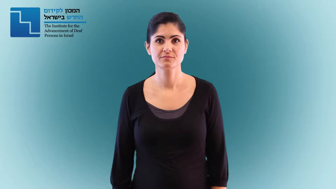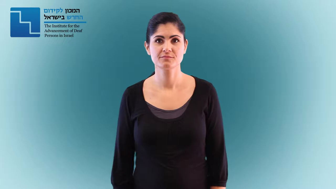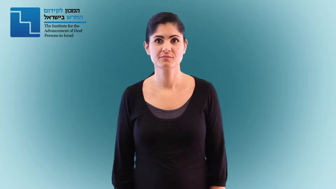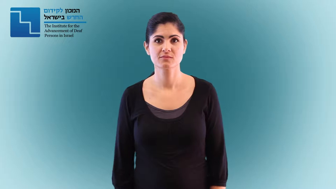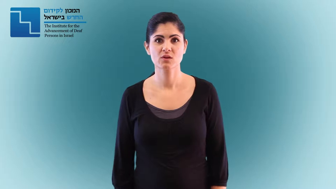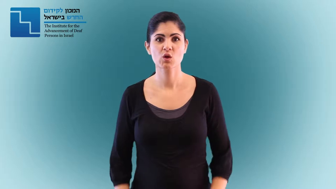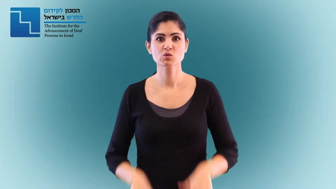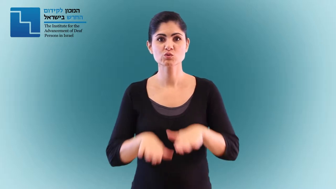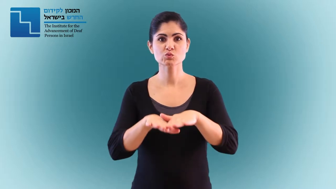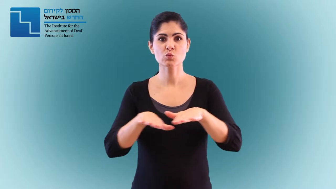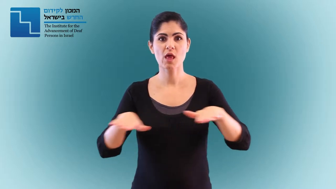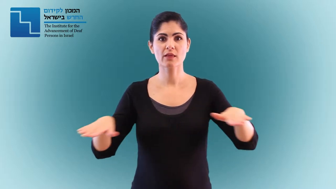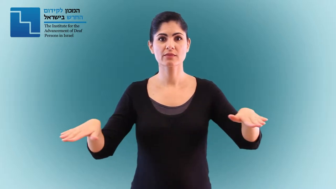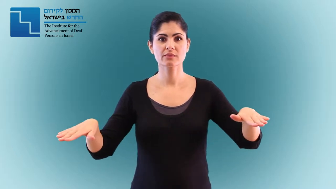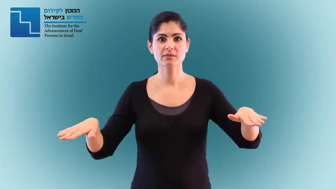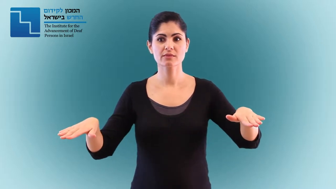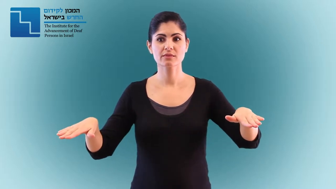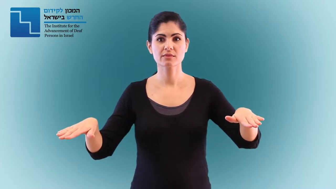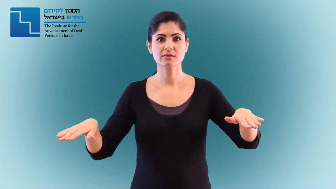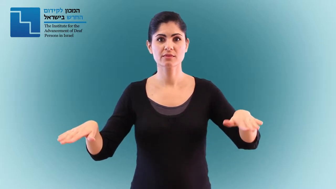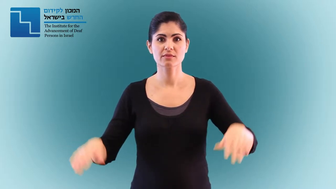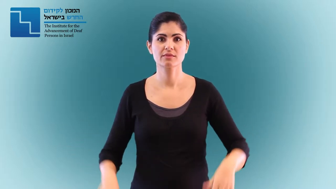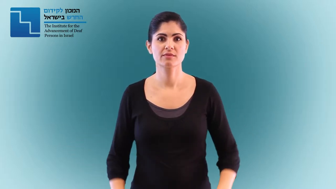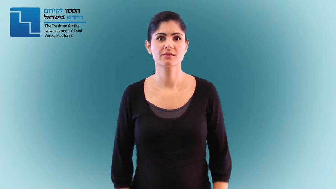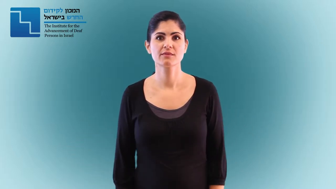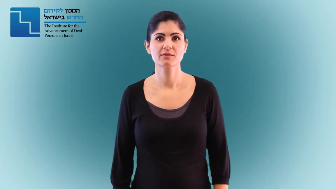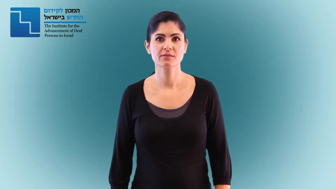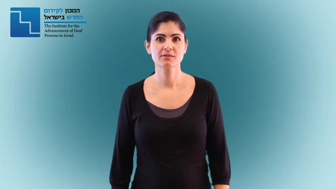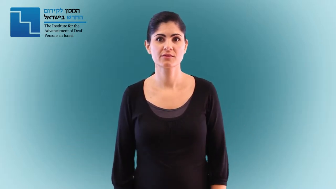שולחן